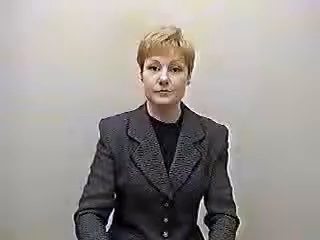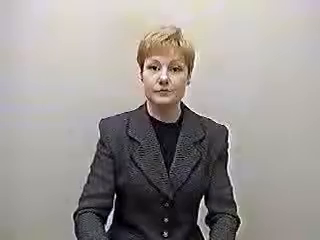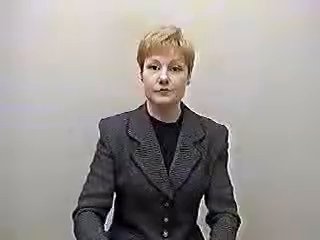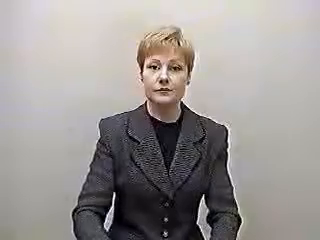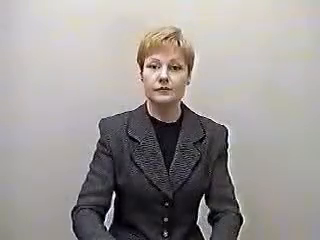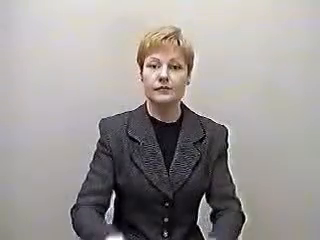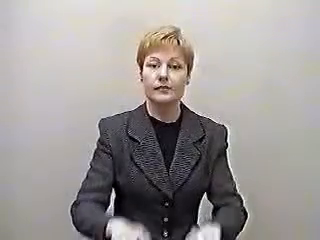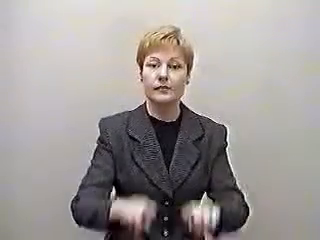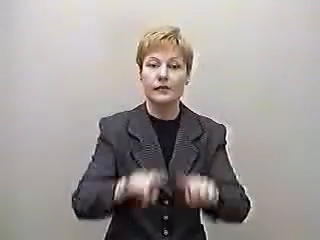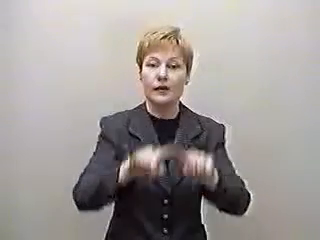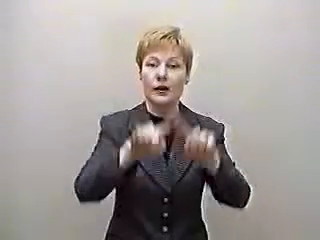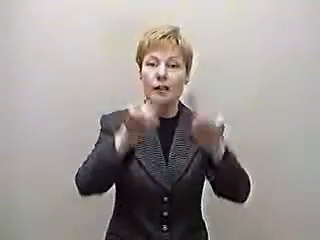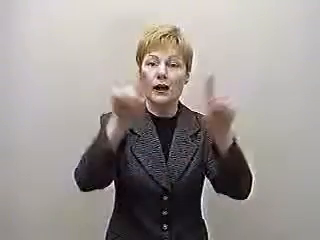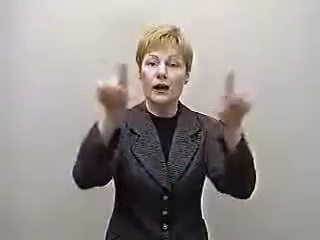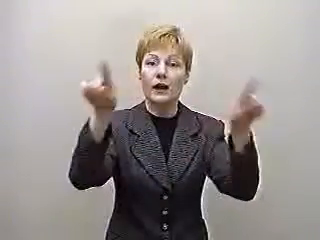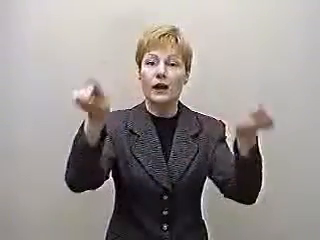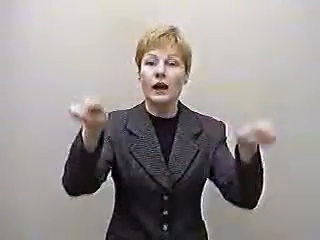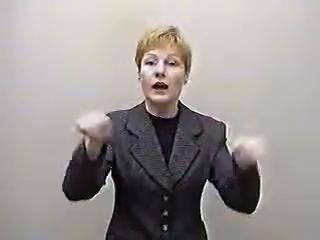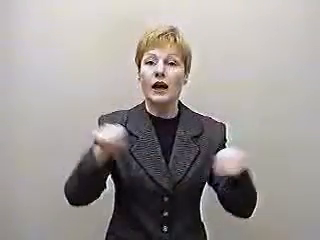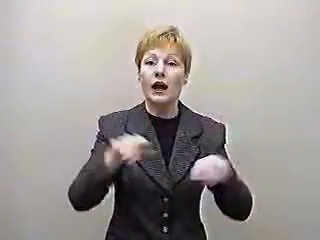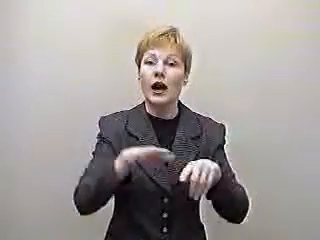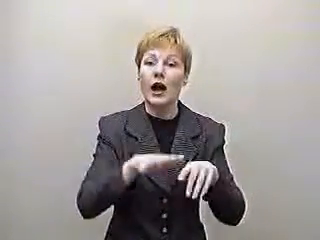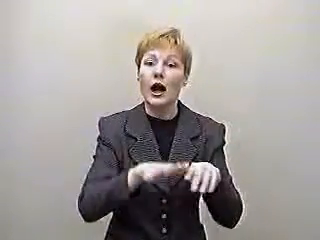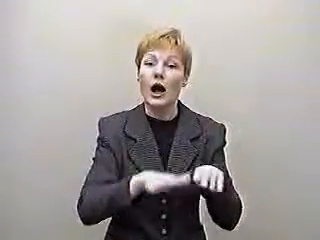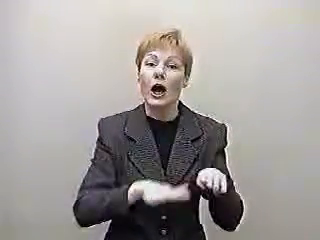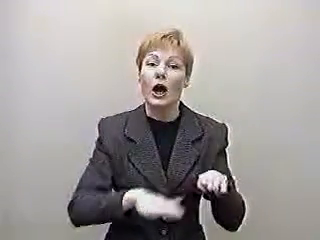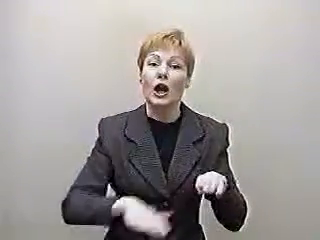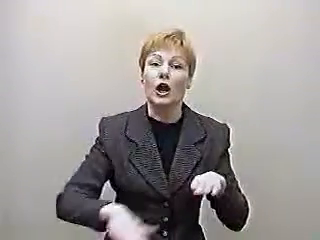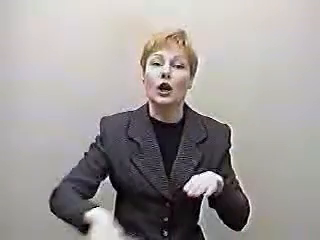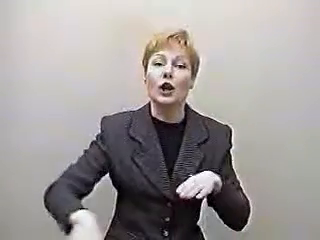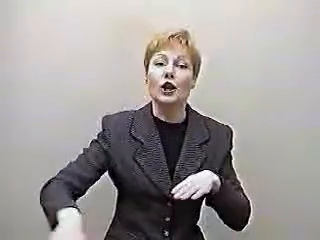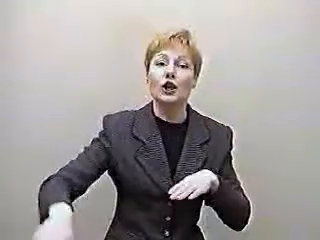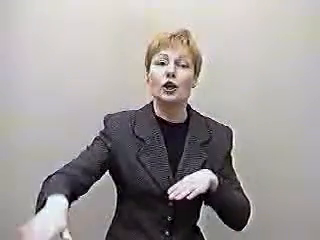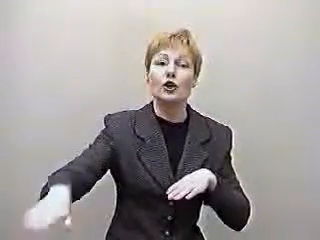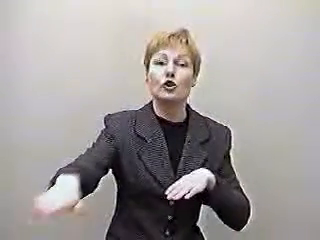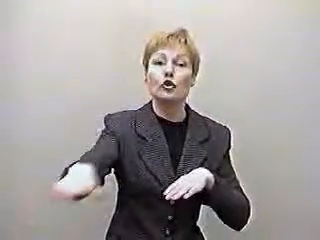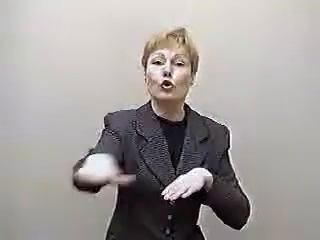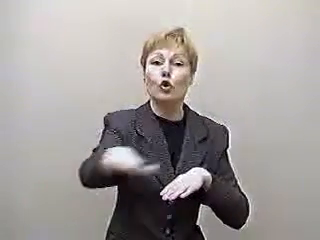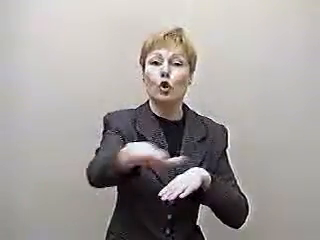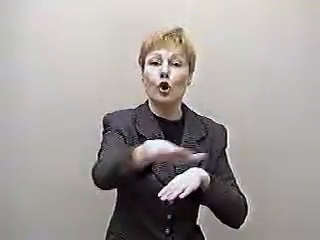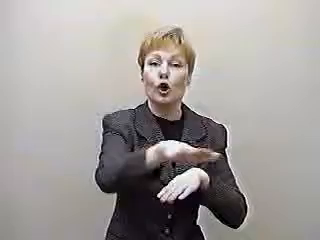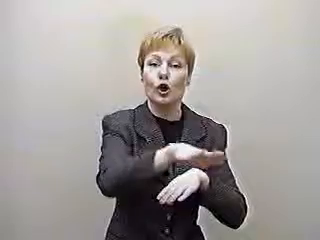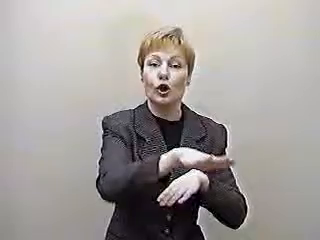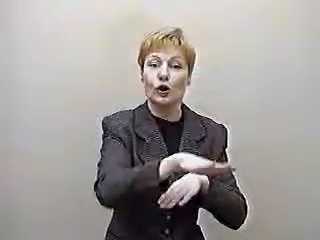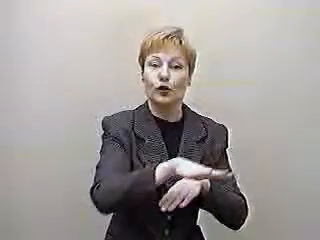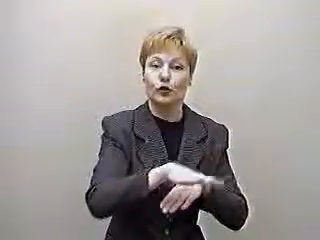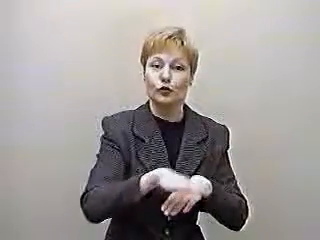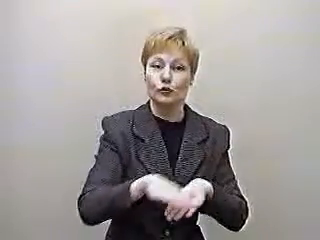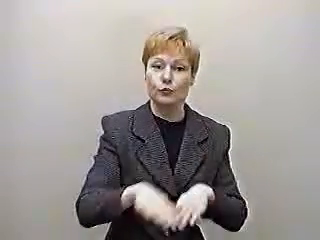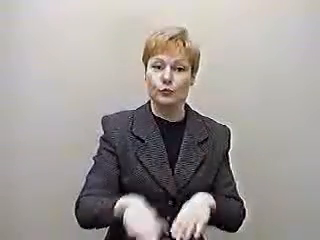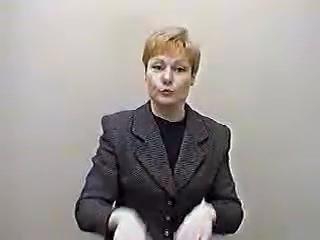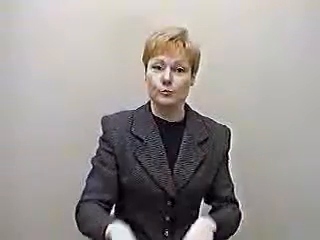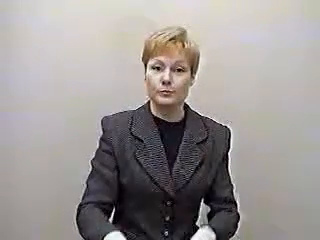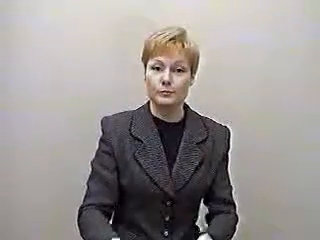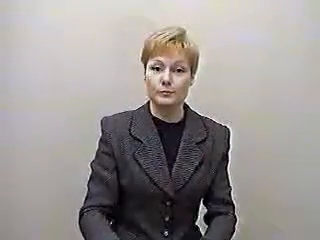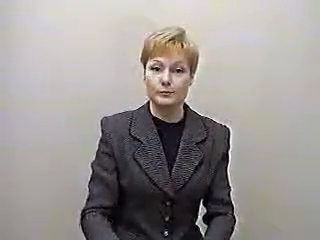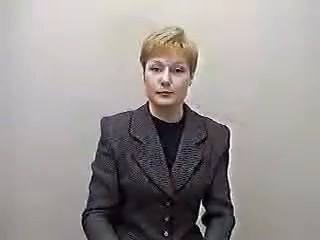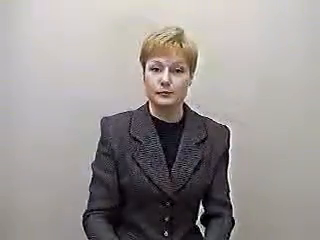линолеум